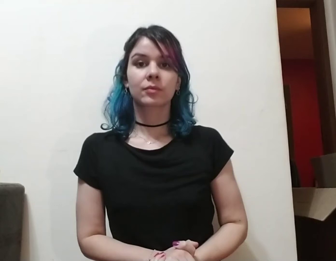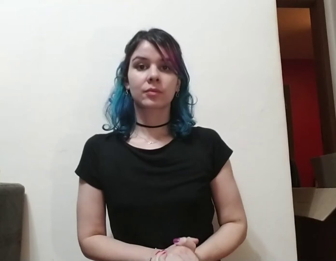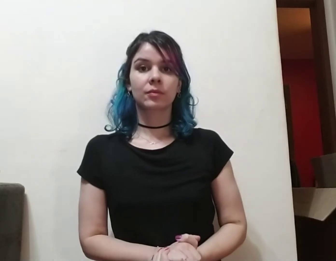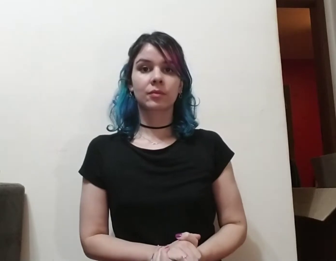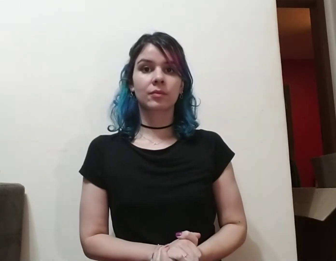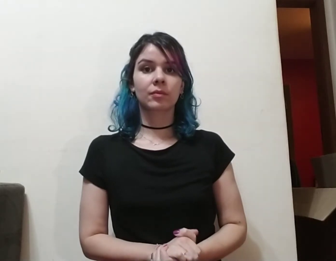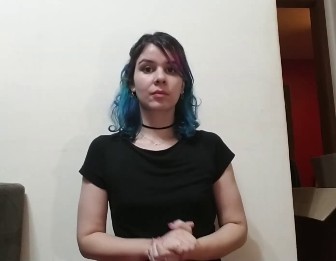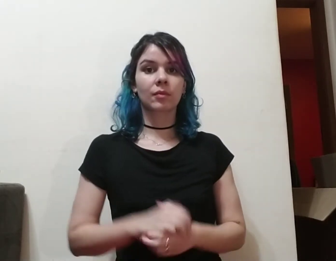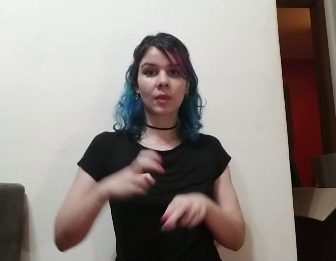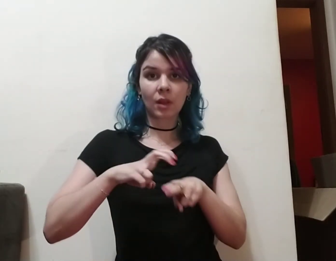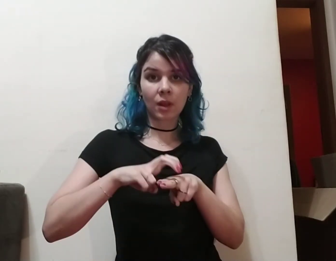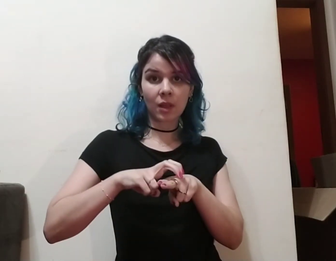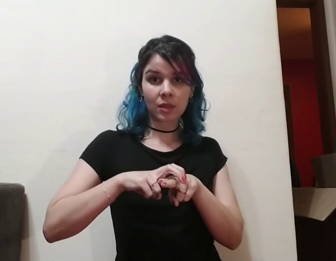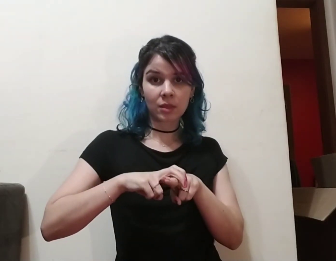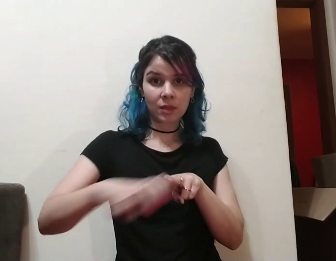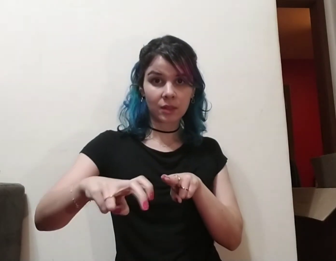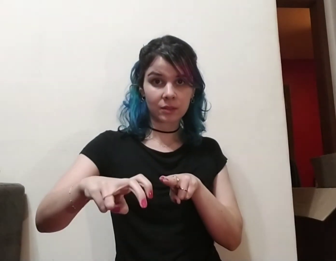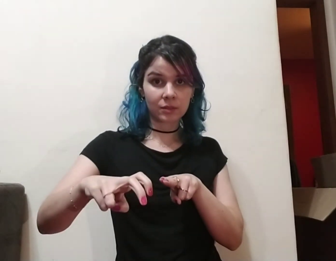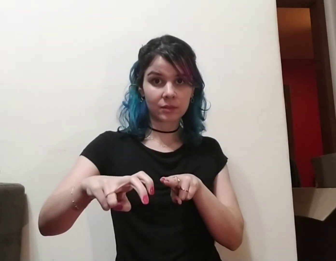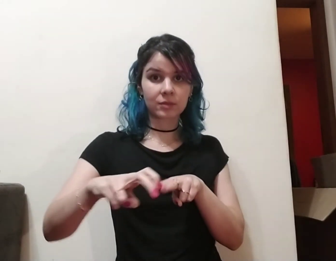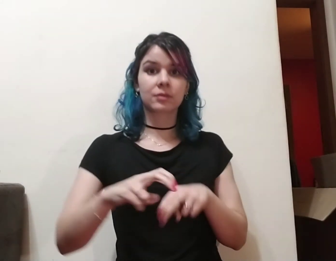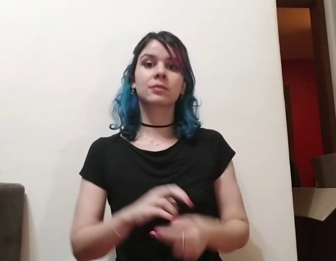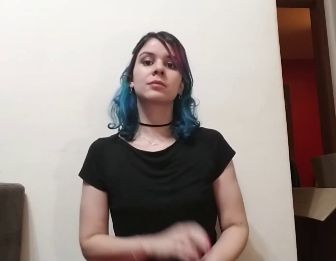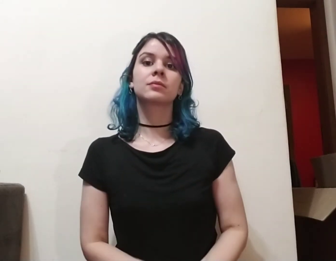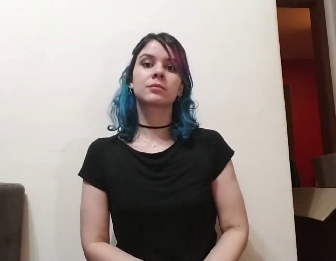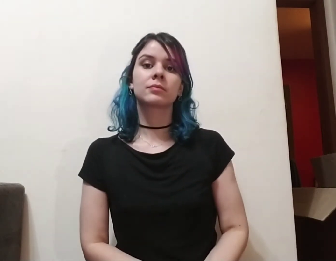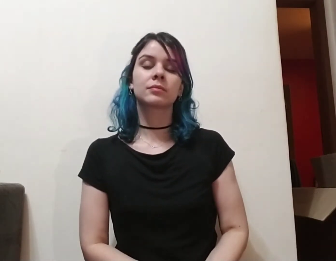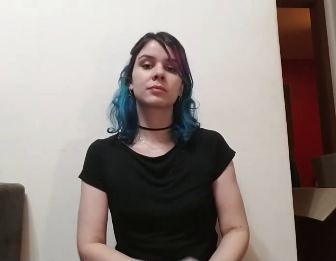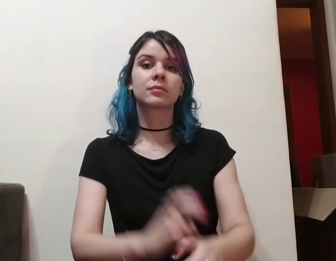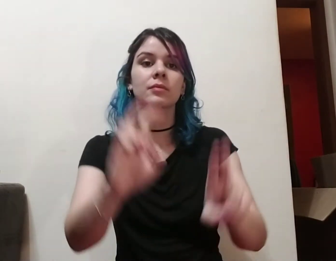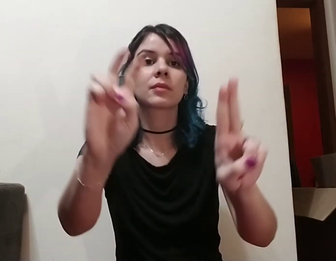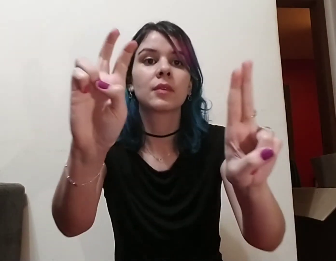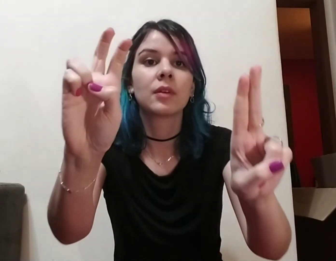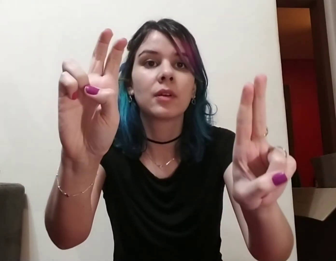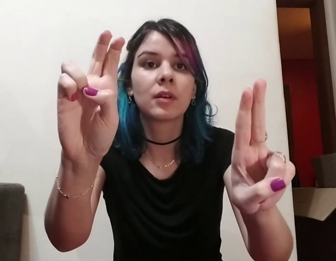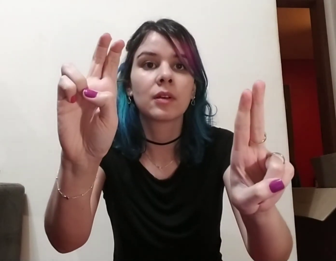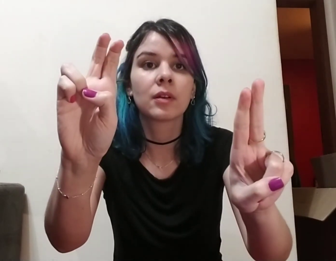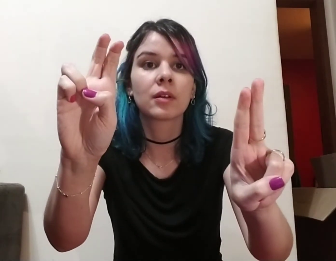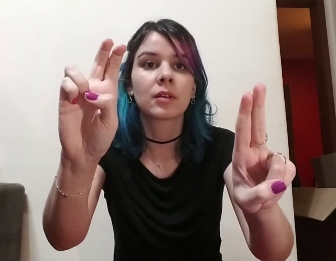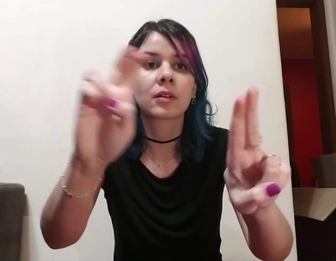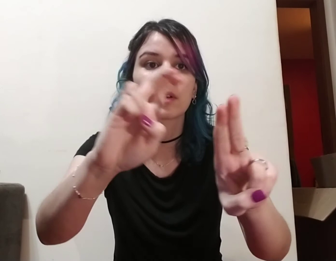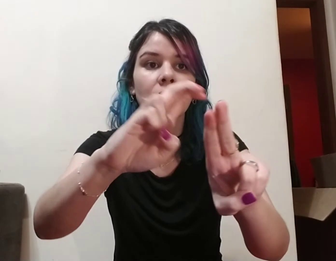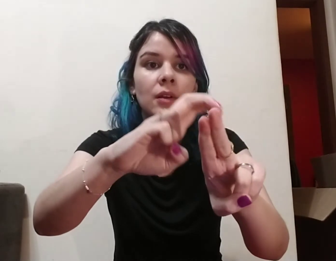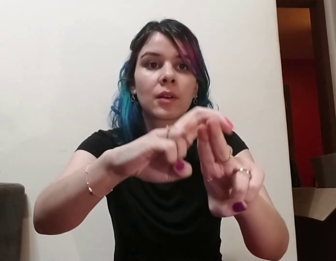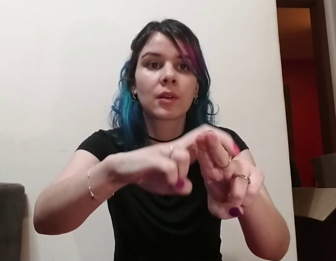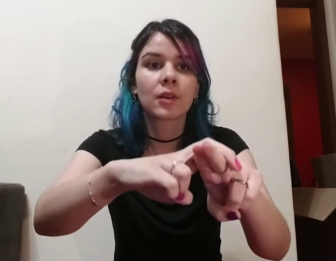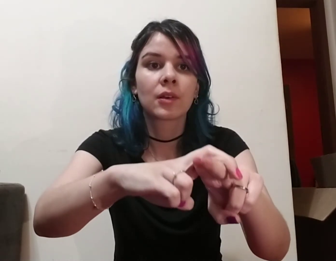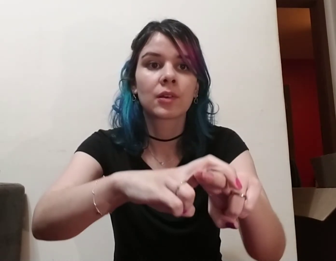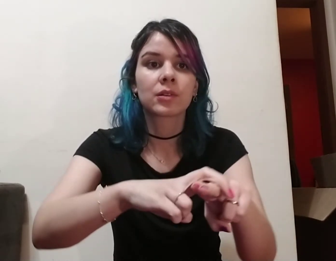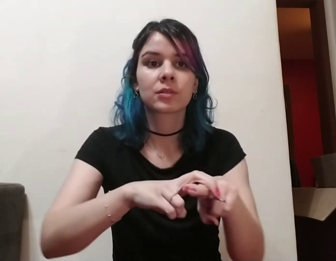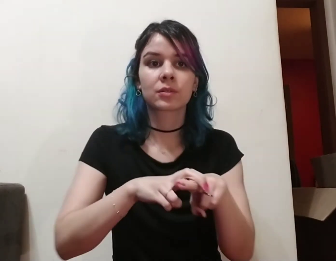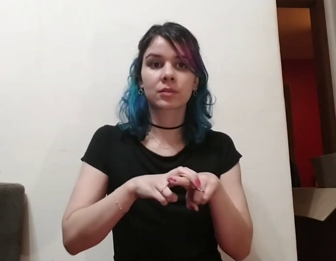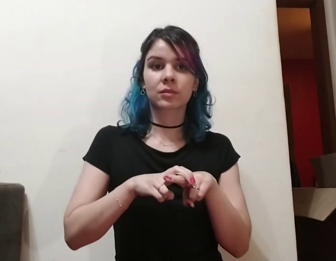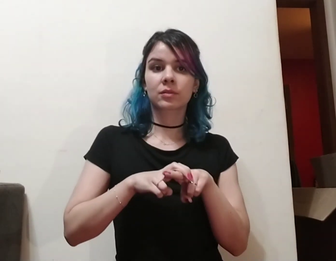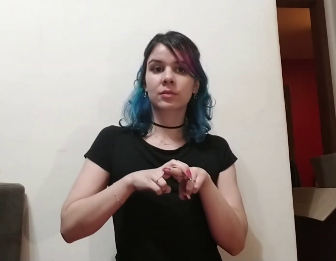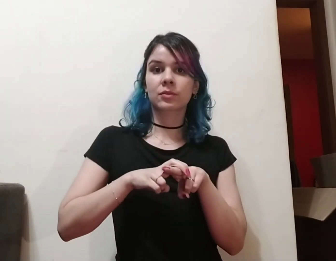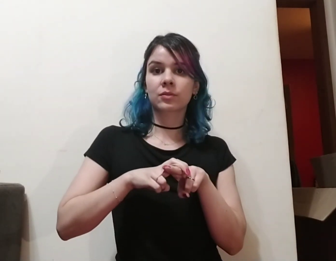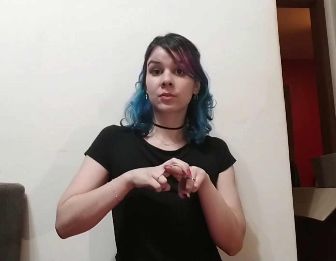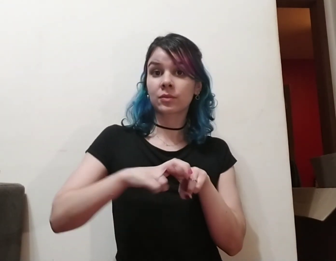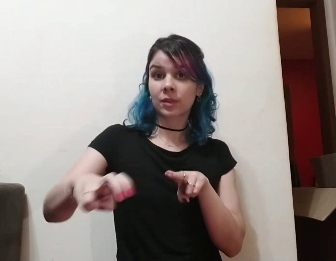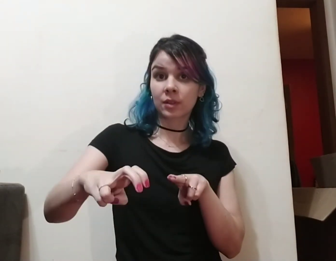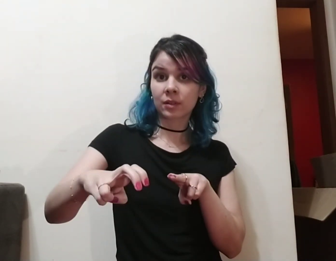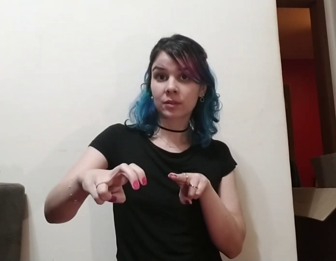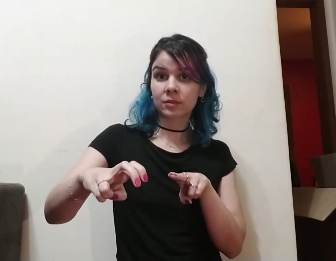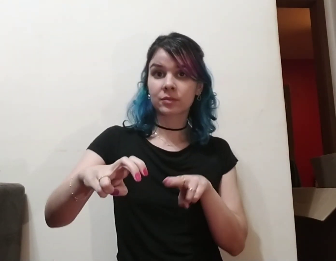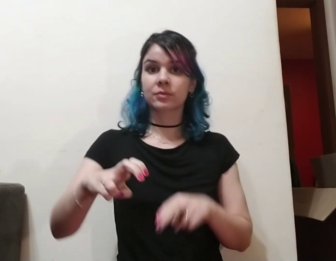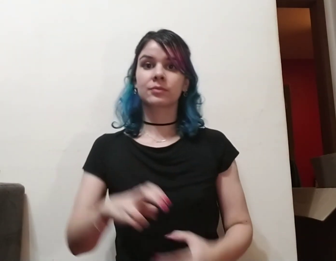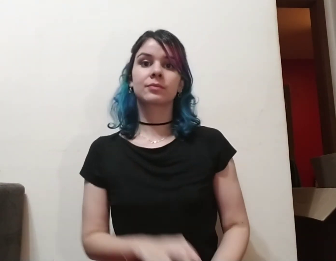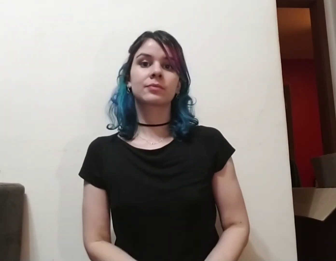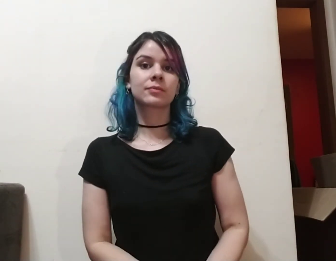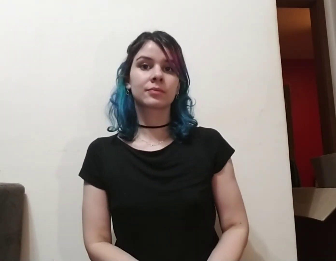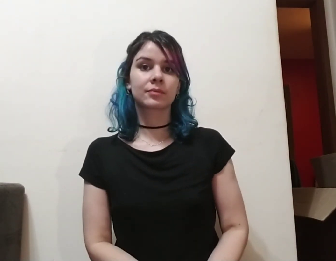Metrô